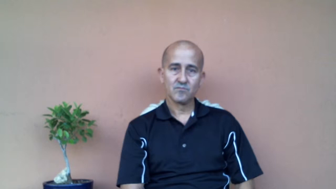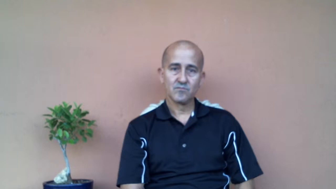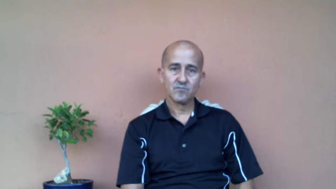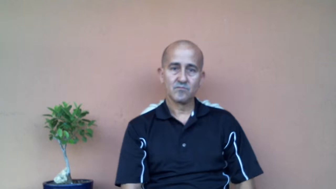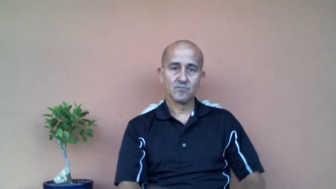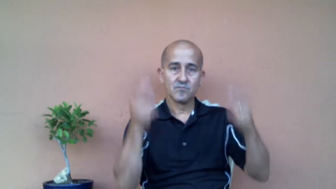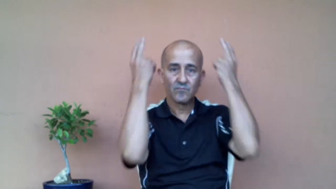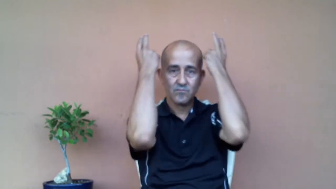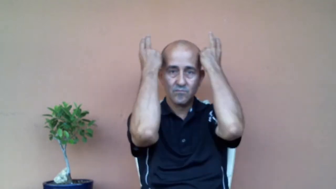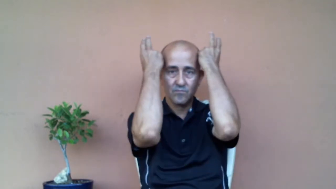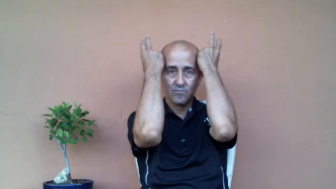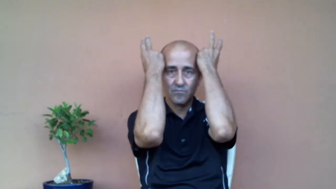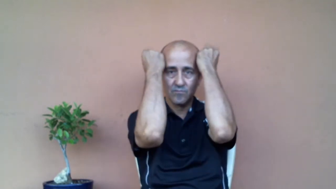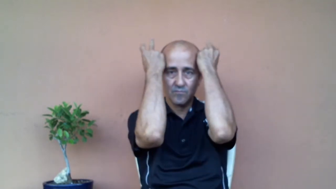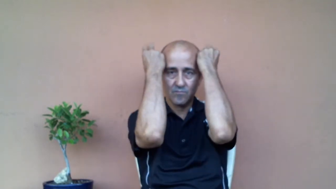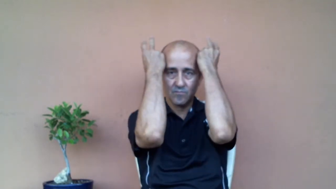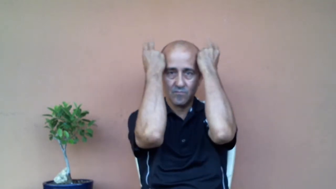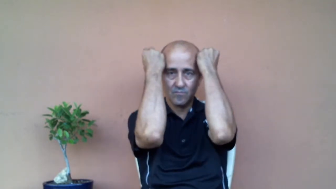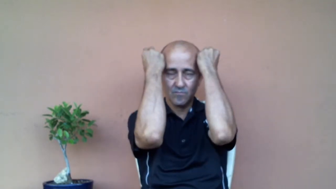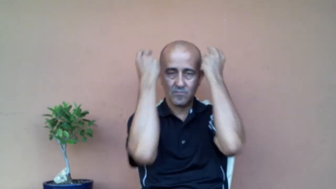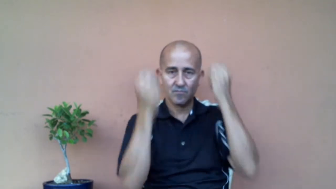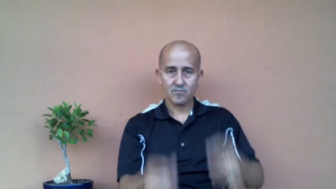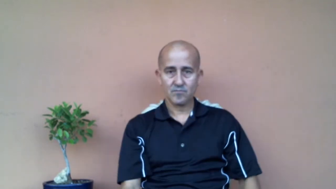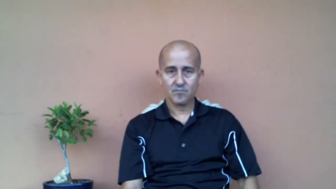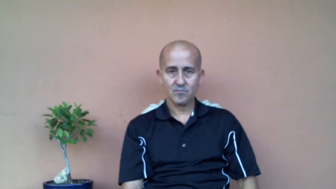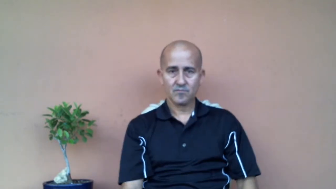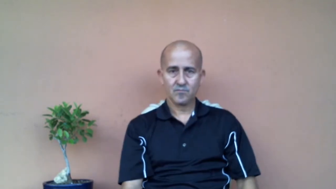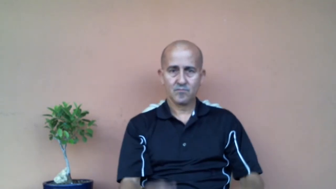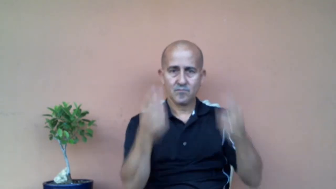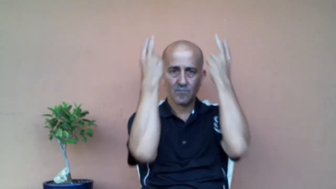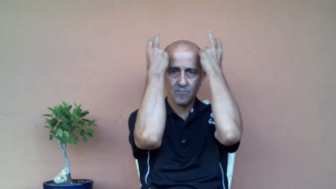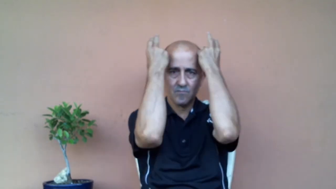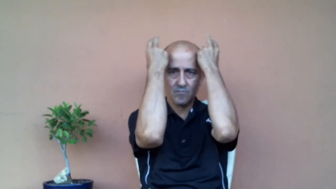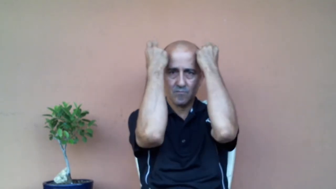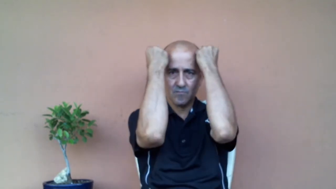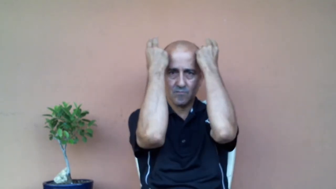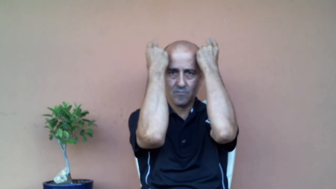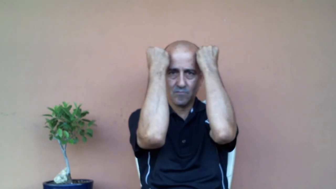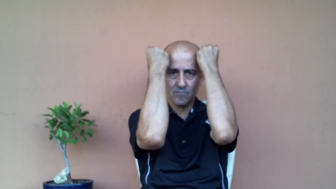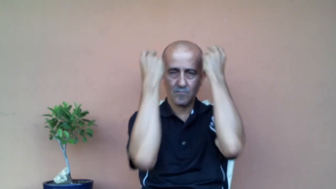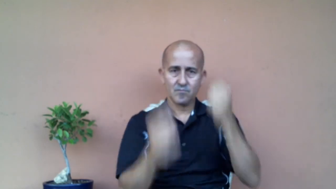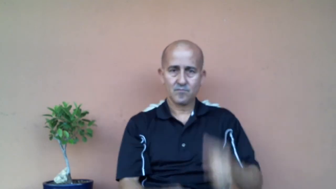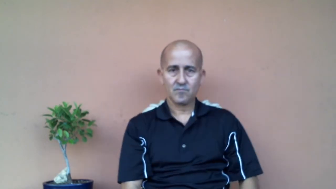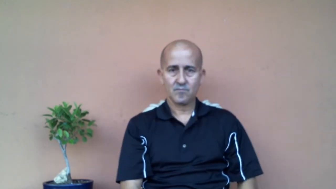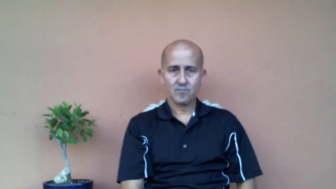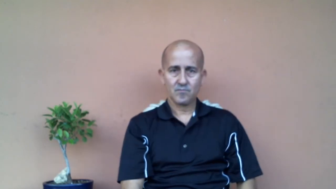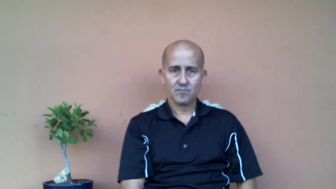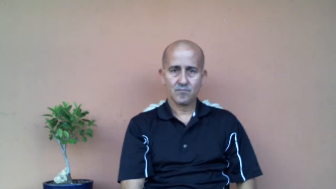liebre